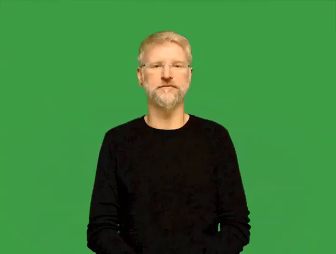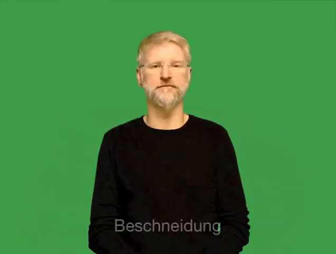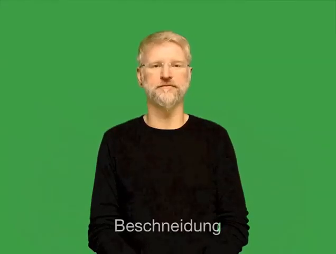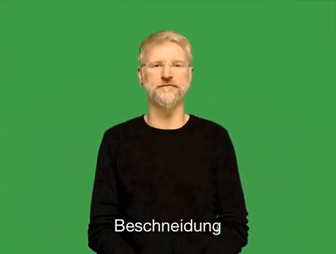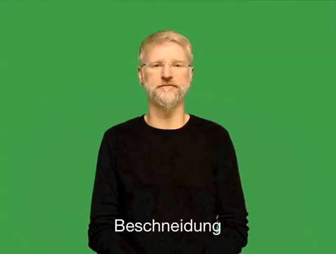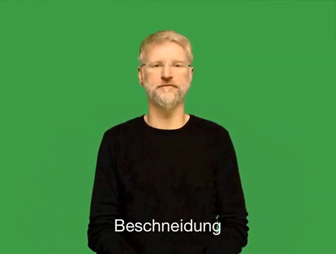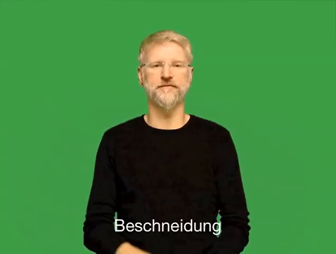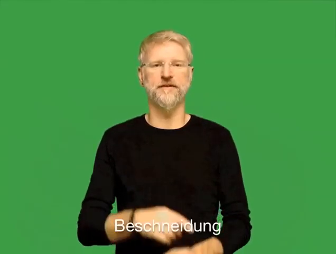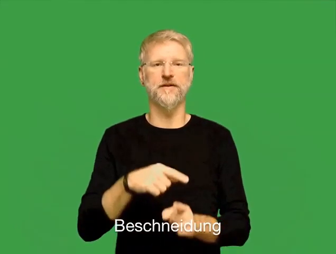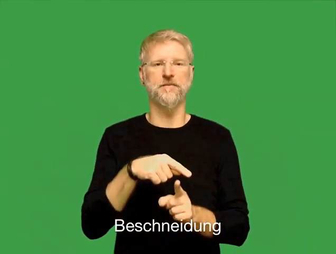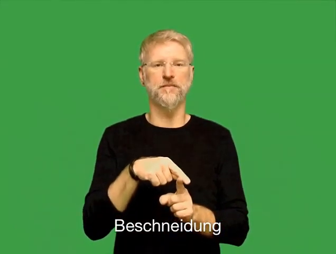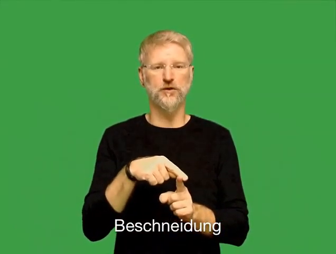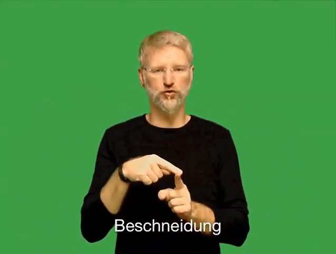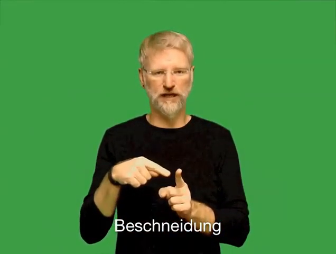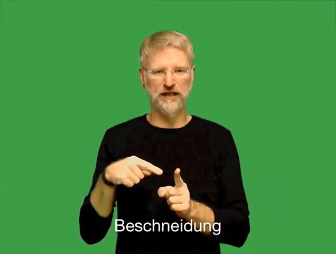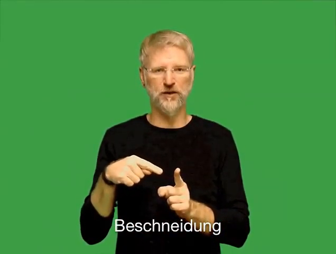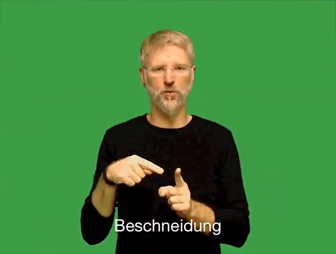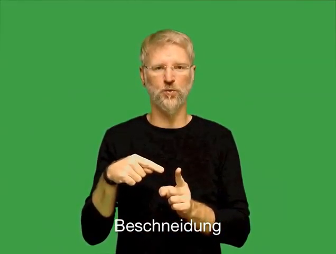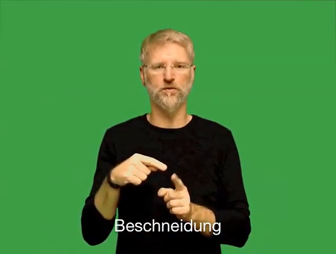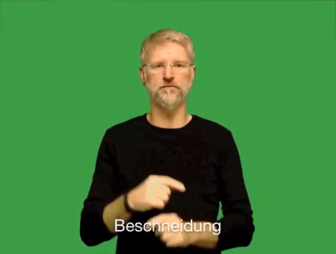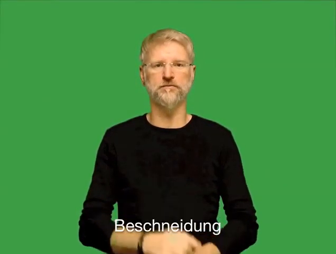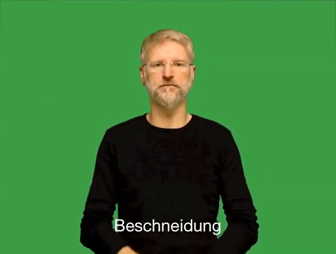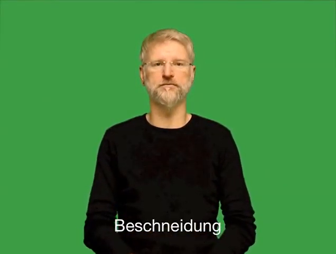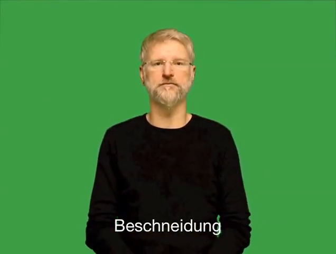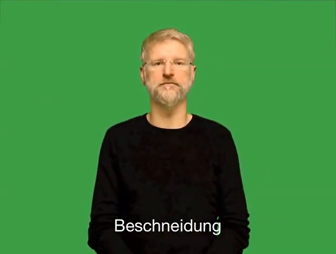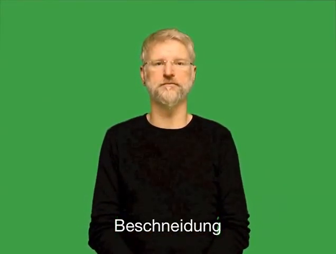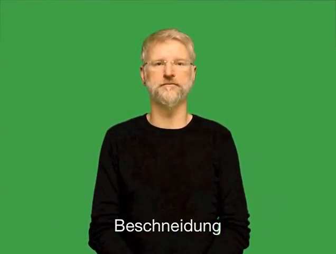Beschneidung